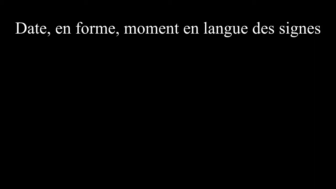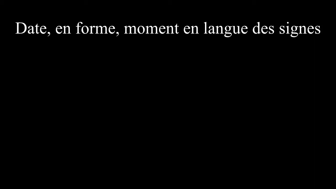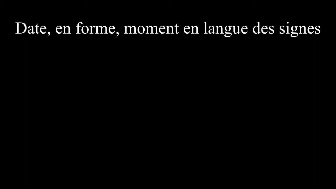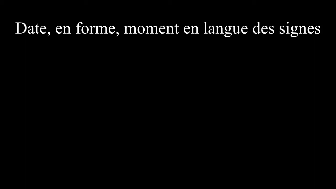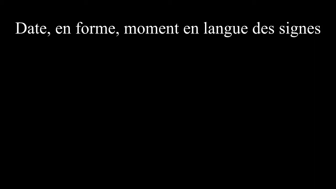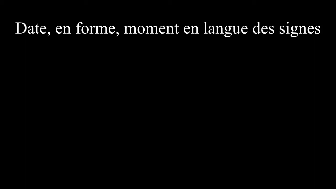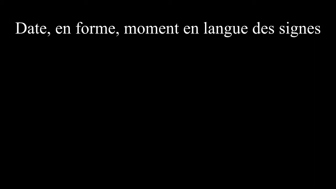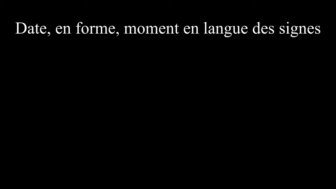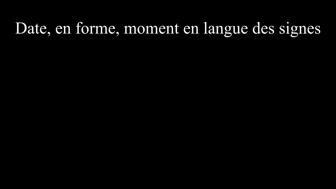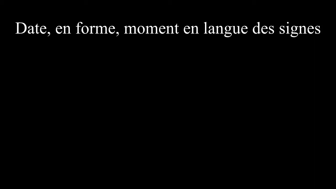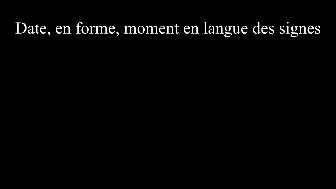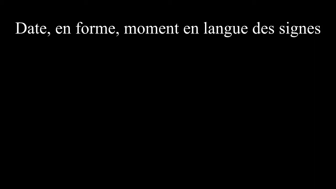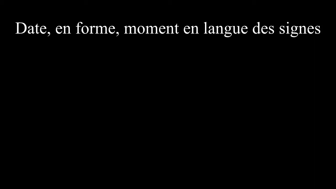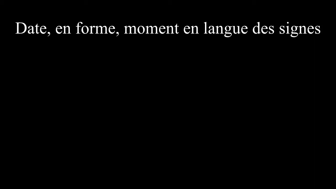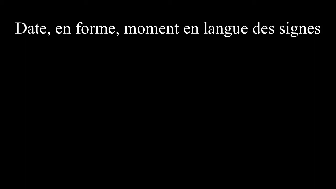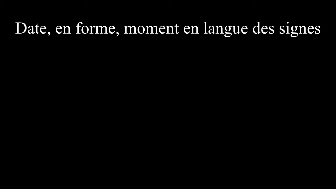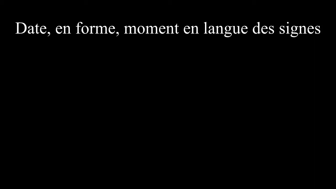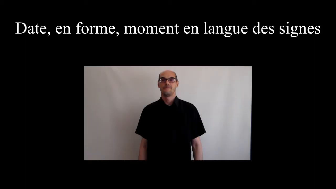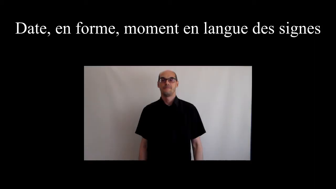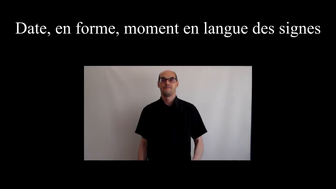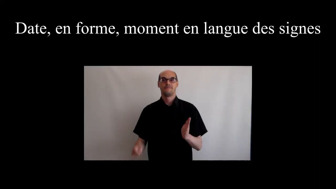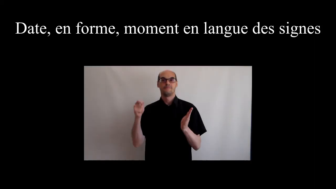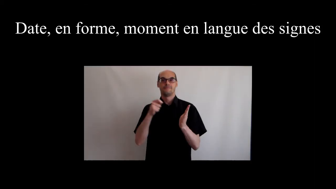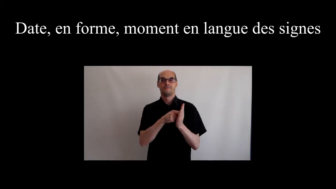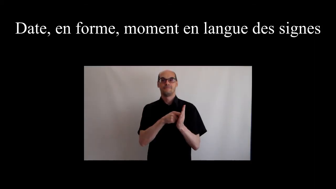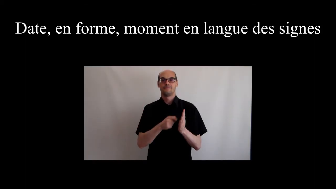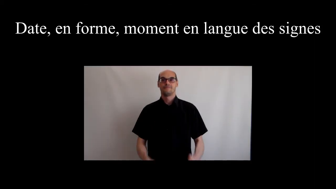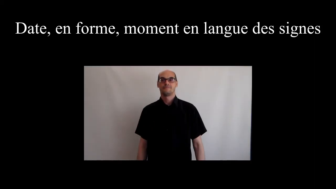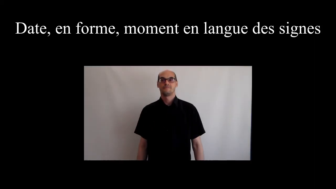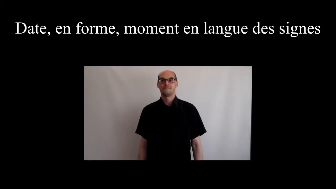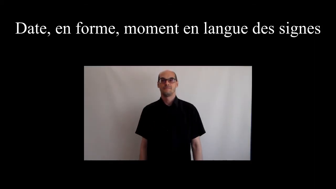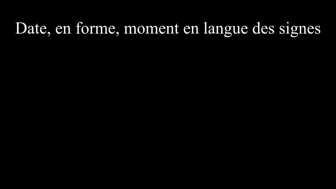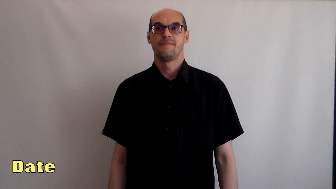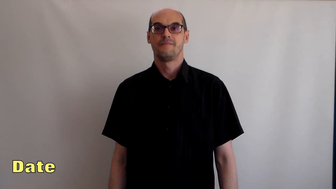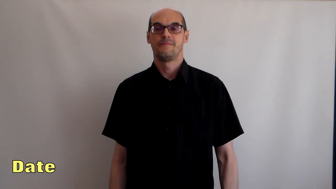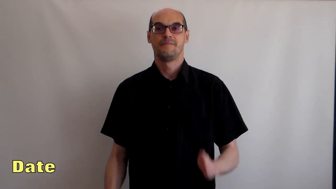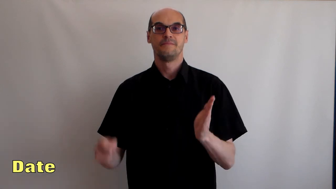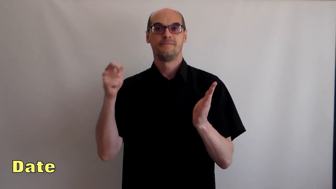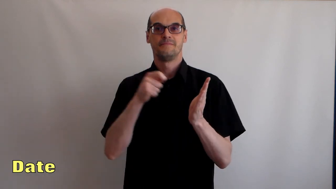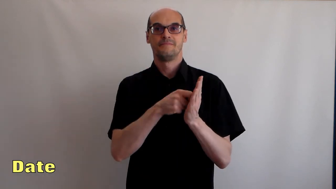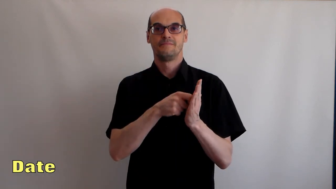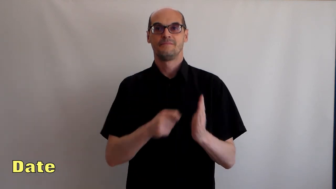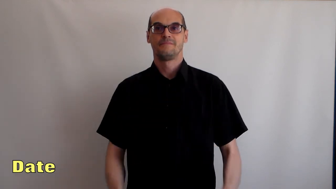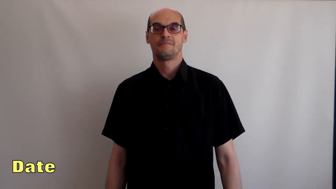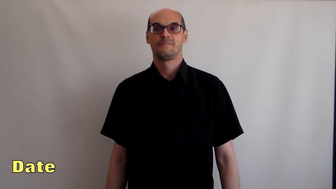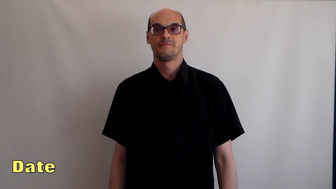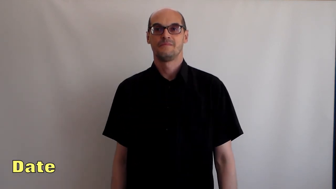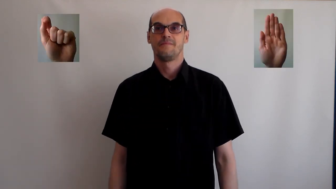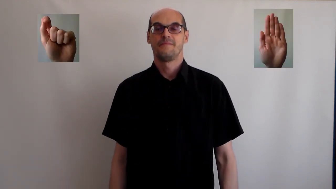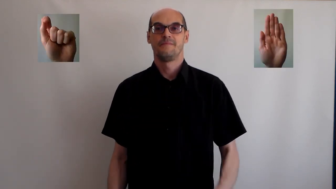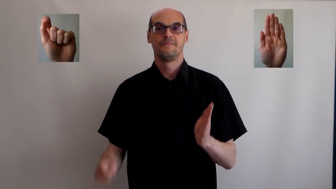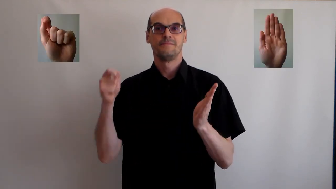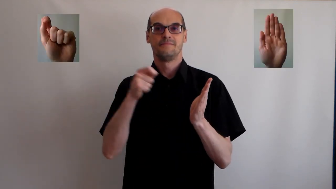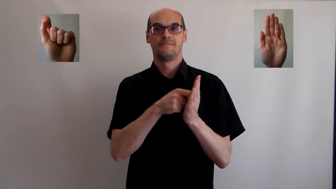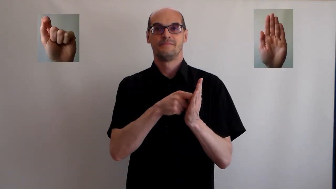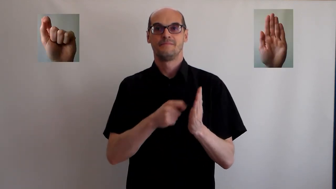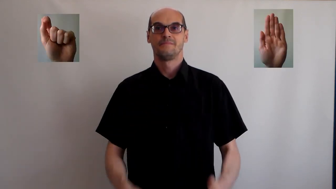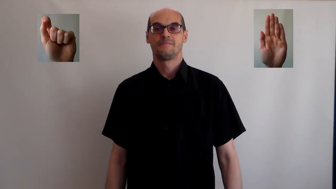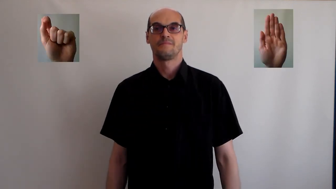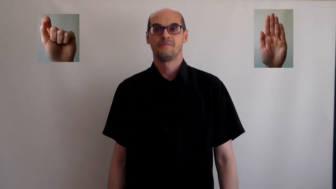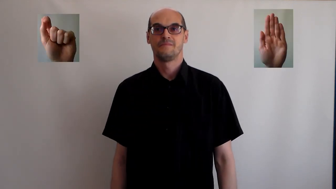Date, moment, en forme